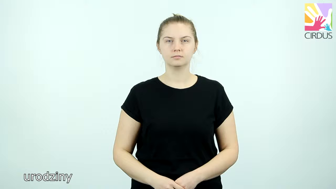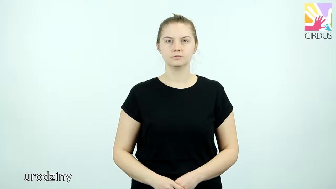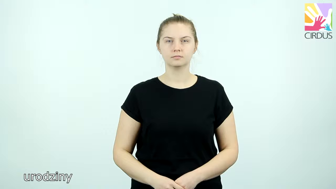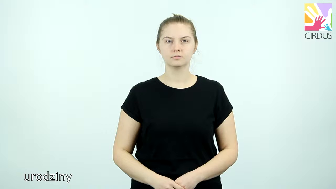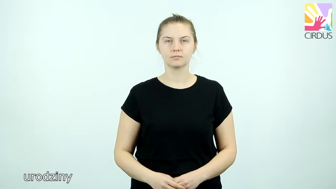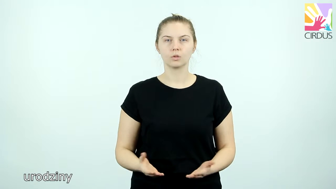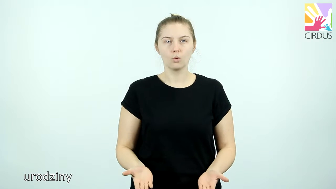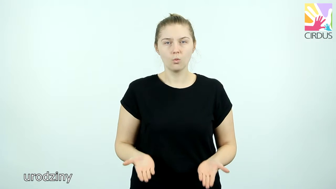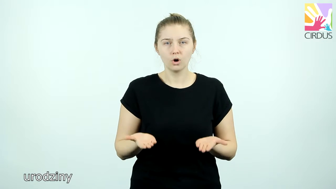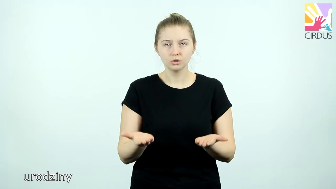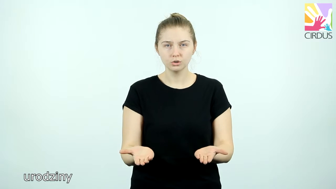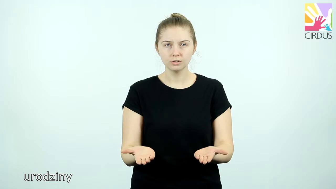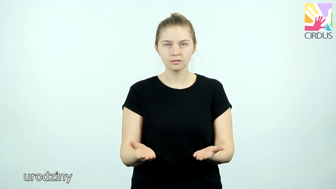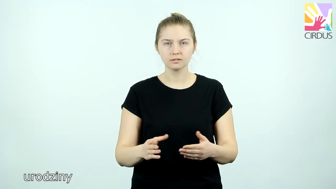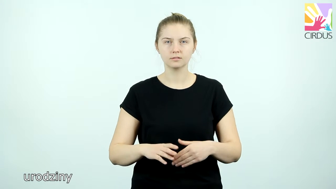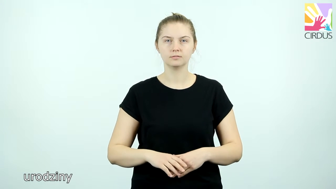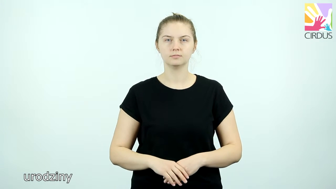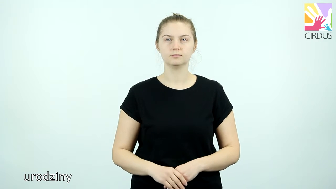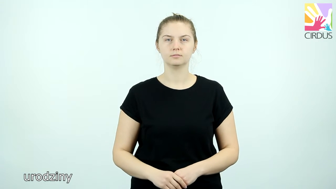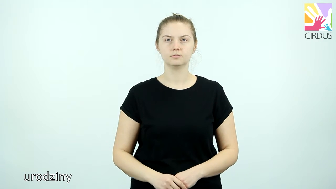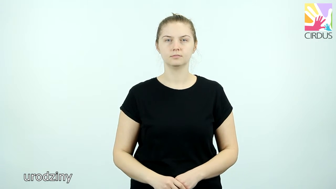urodziny